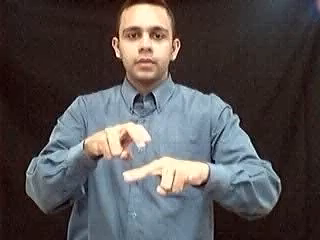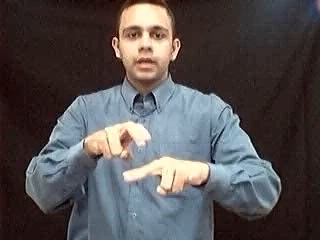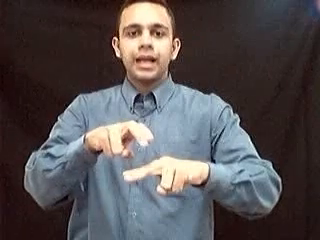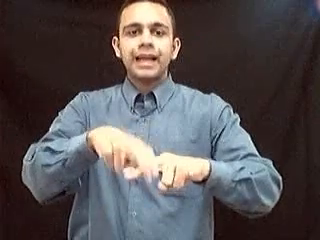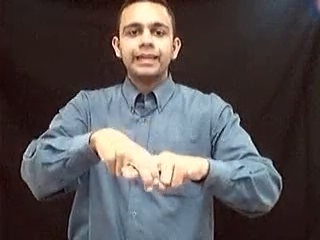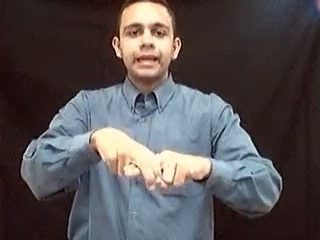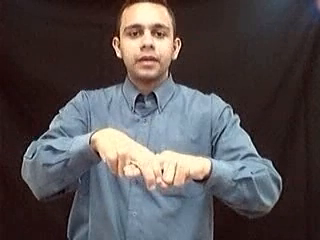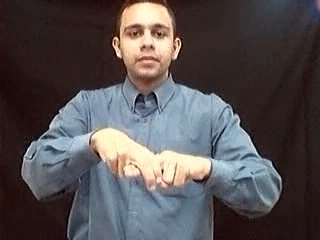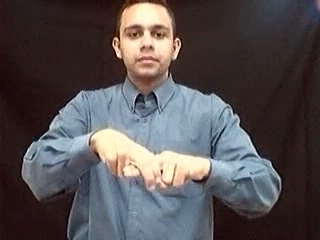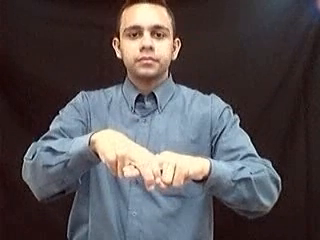cadeira